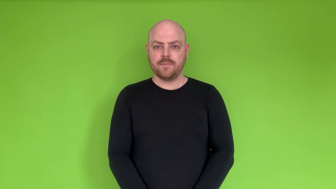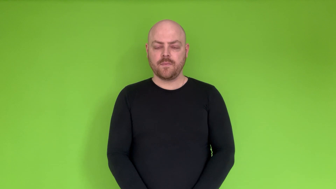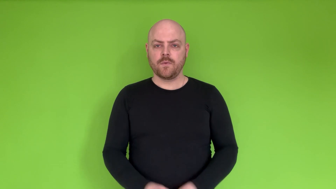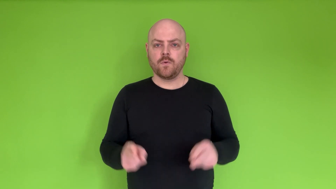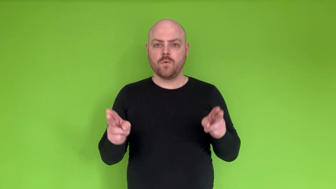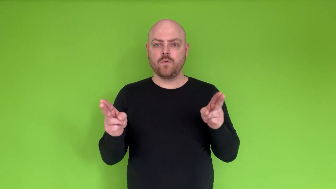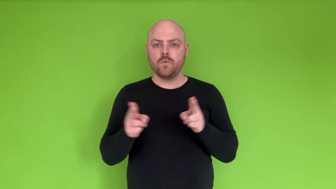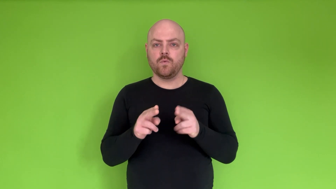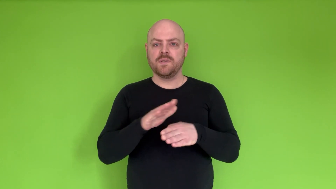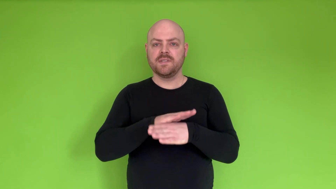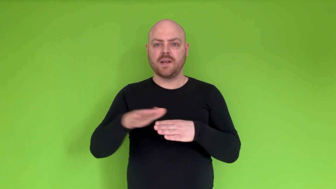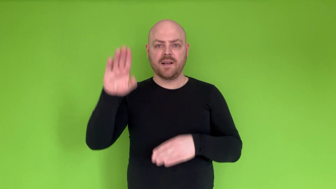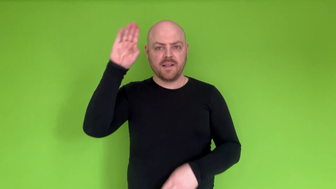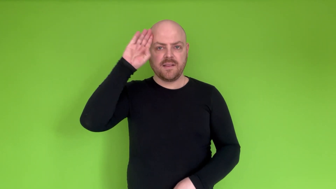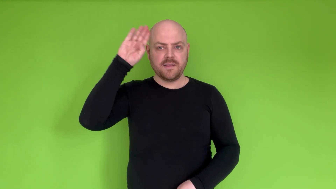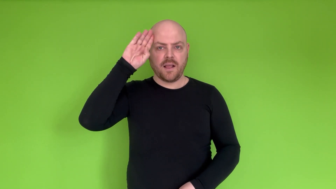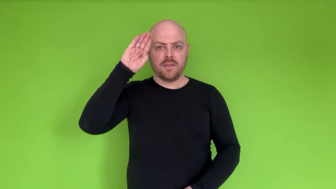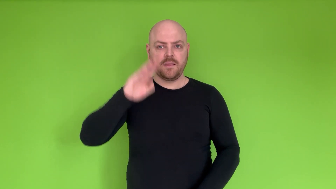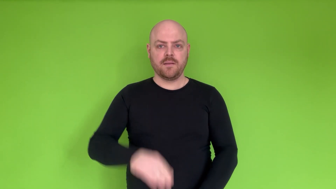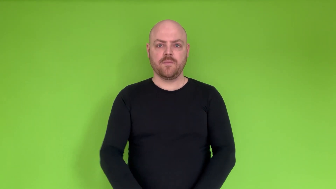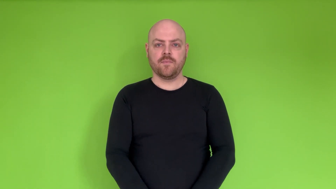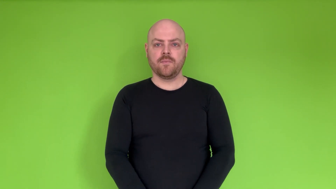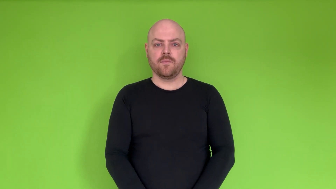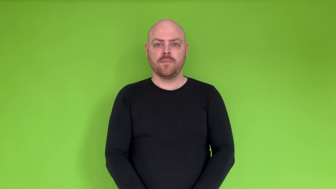Court-Saint-Etienne